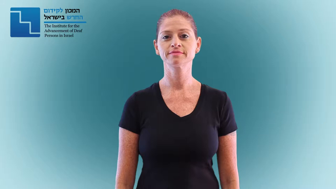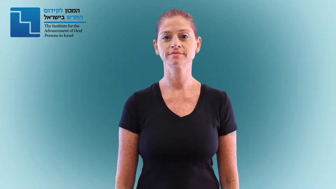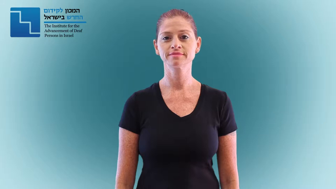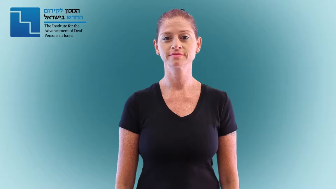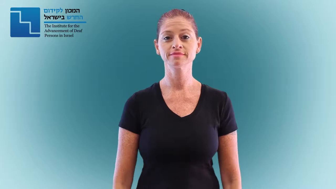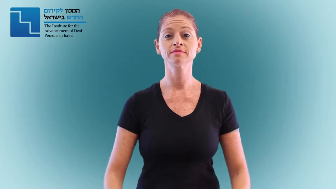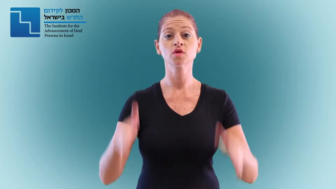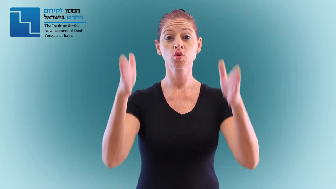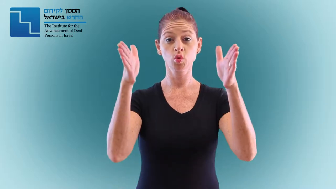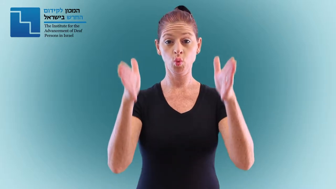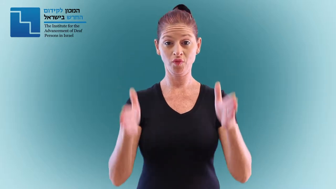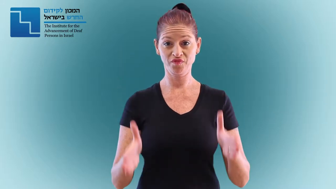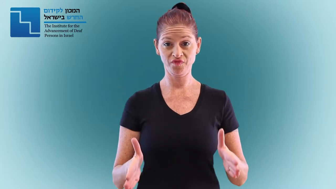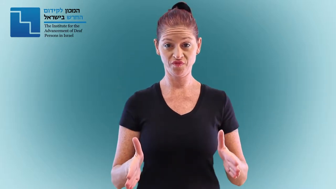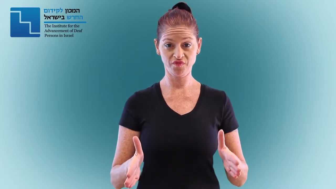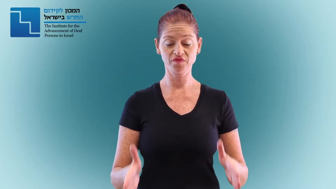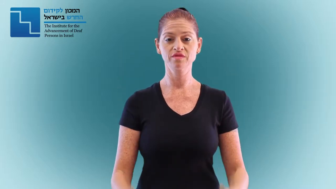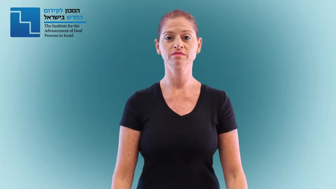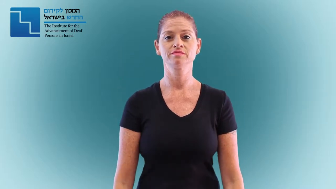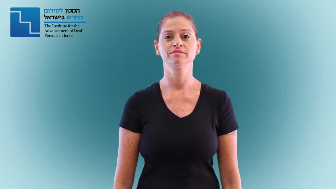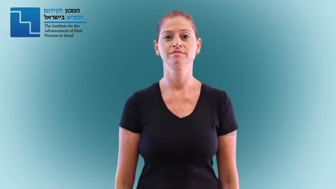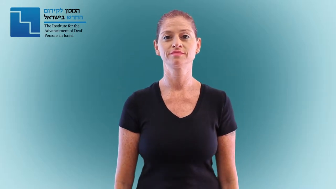גוף